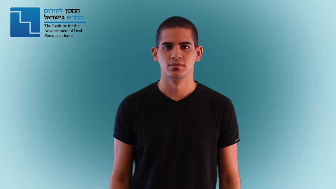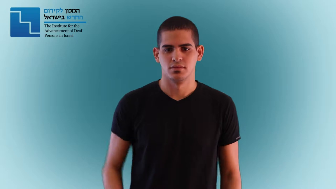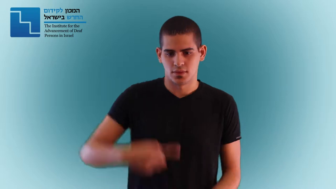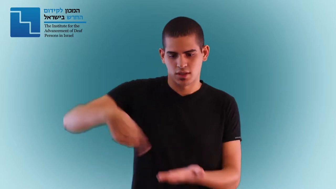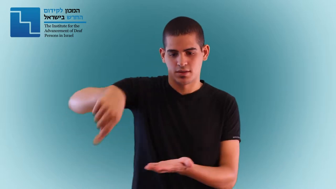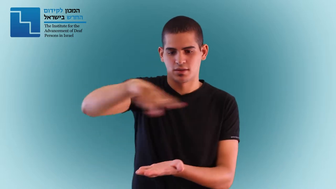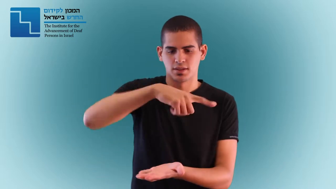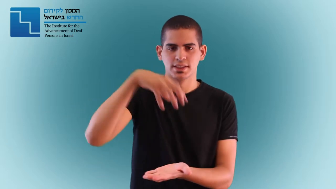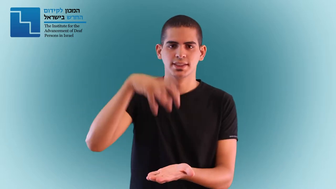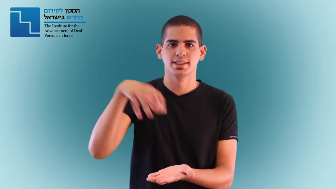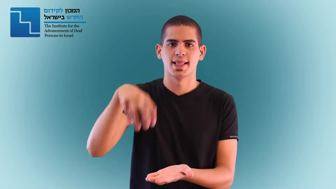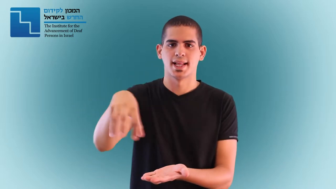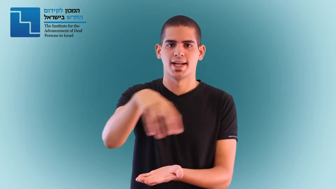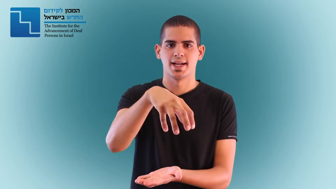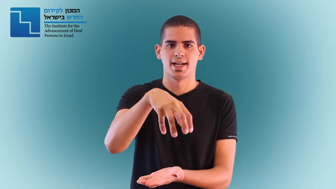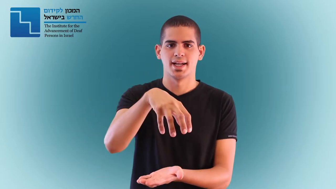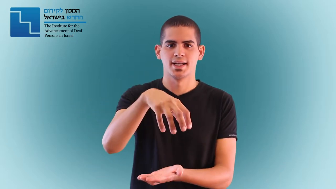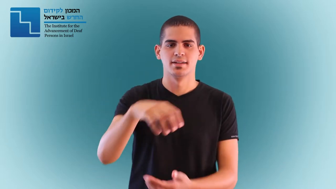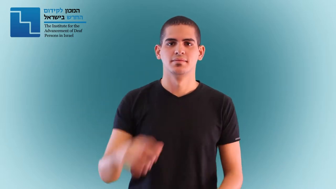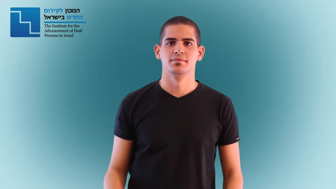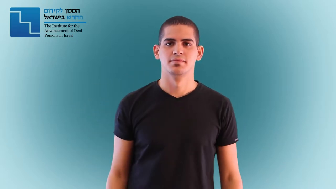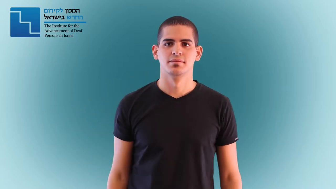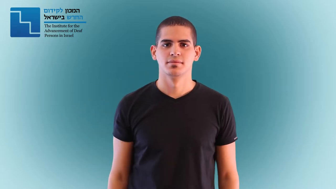קערת הסדר